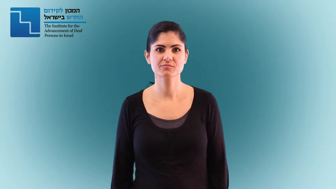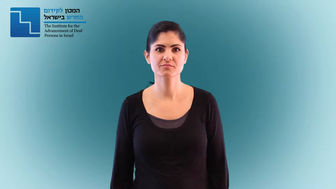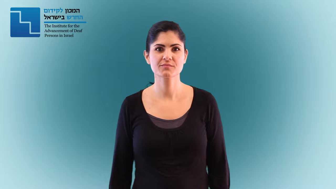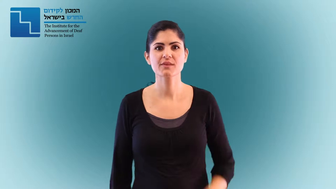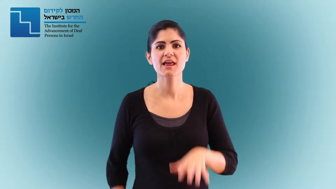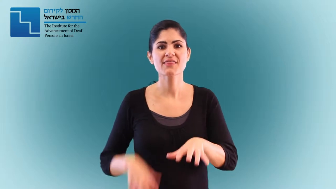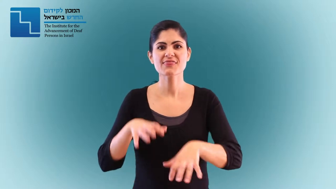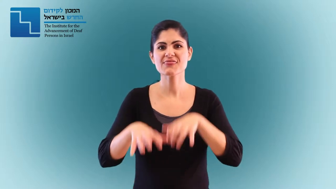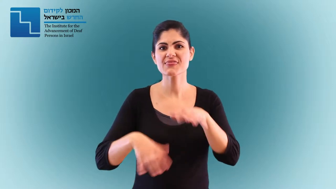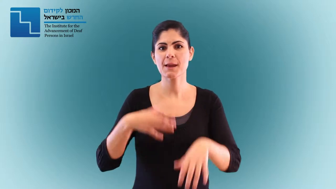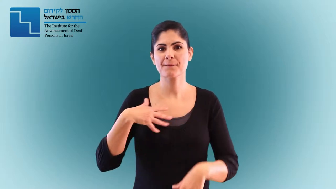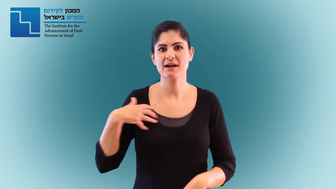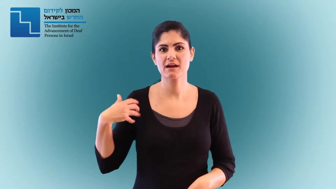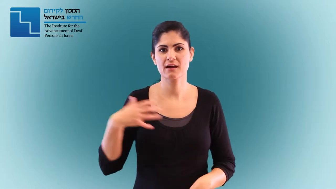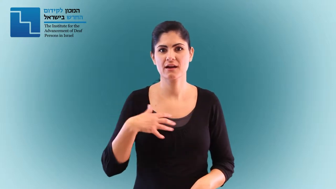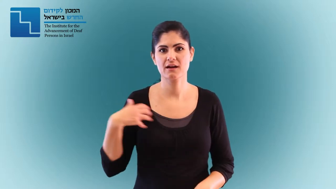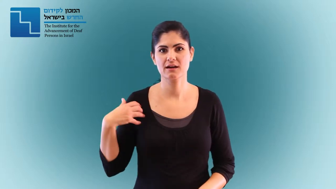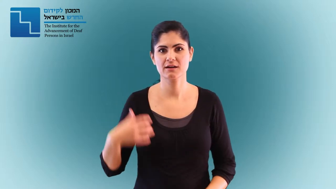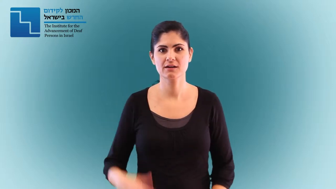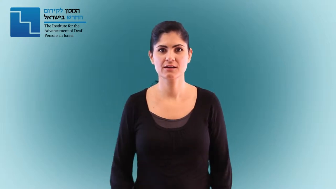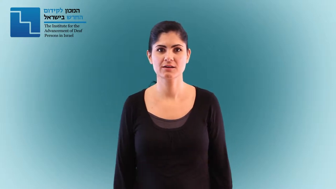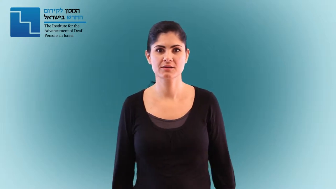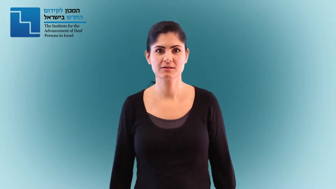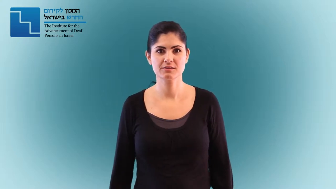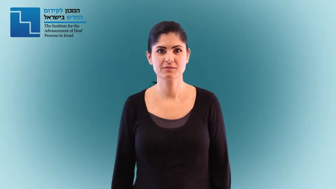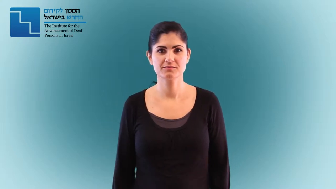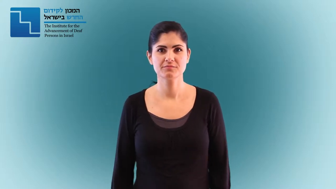נמר